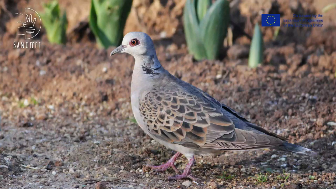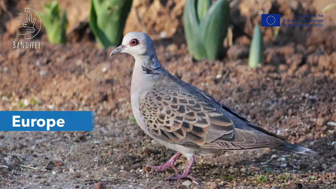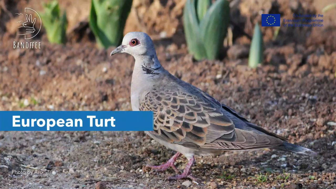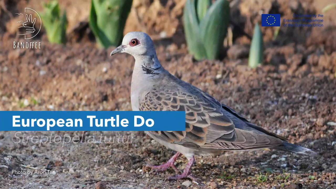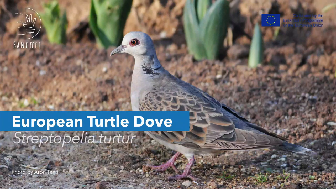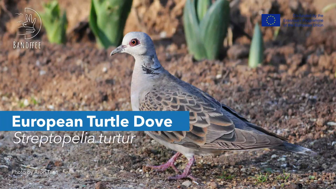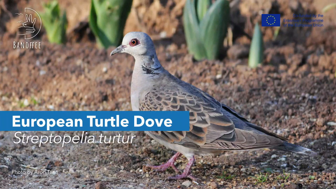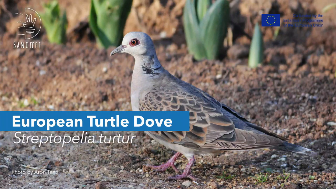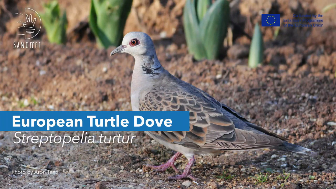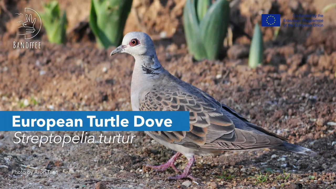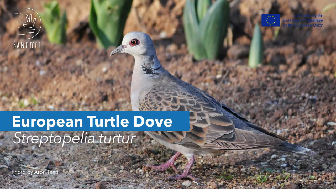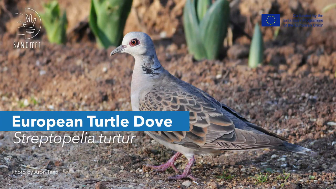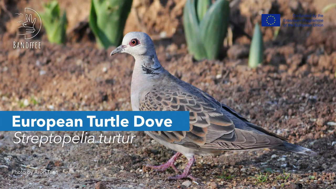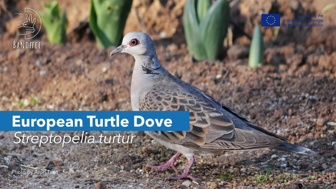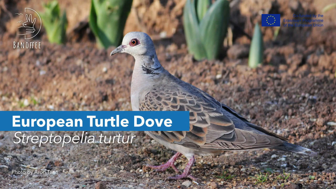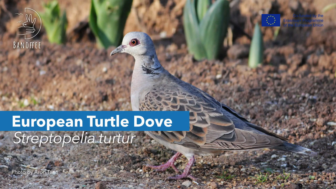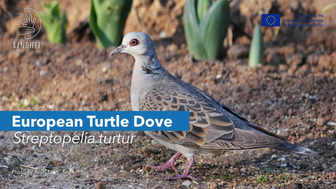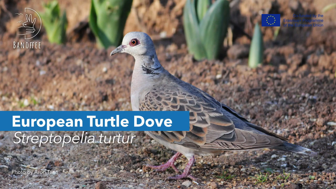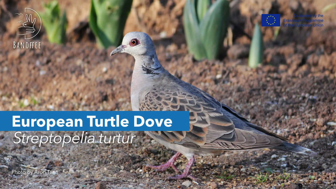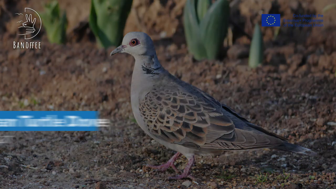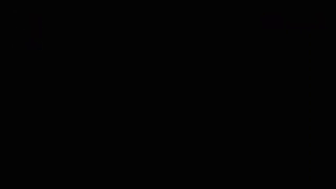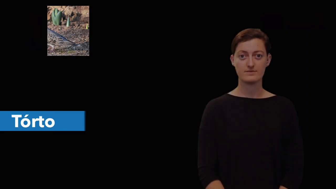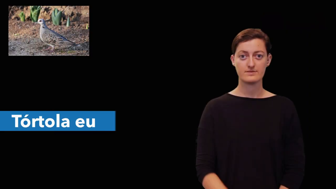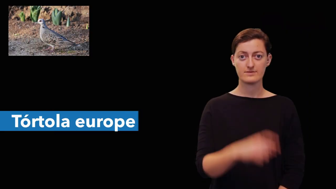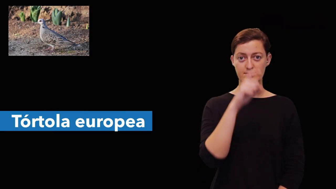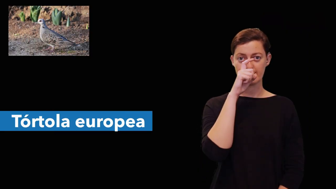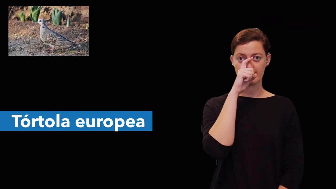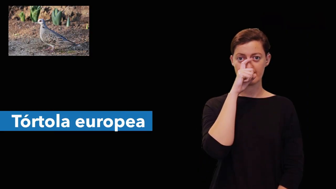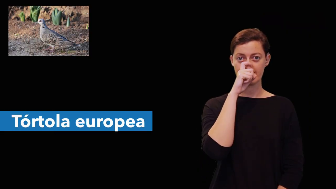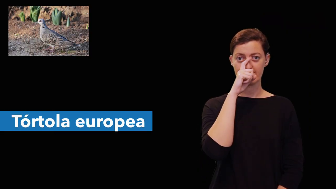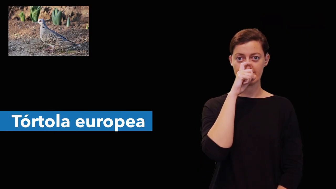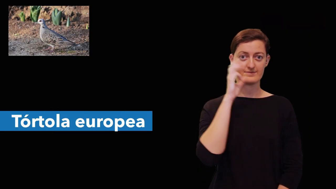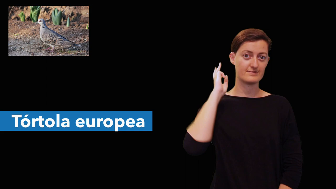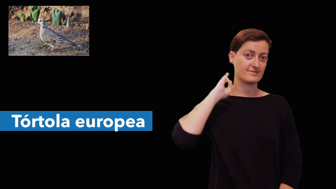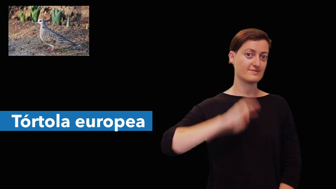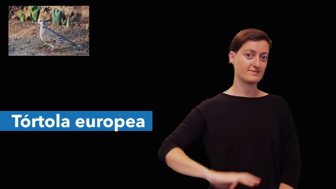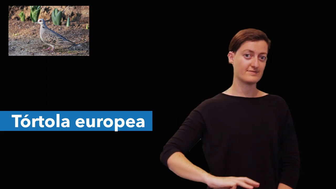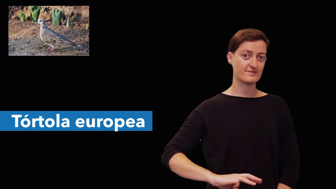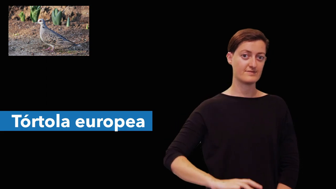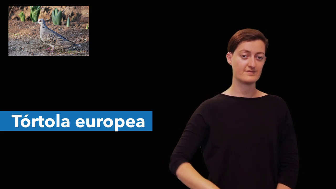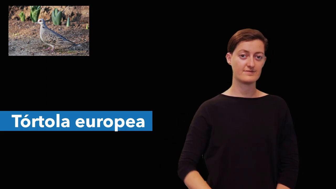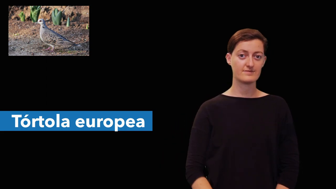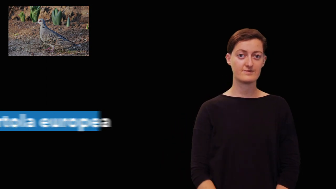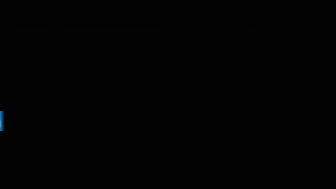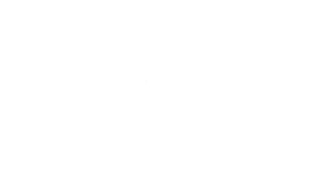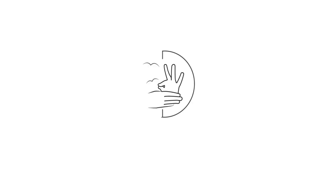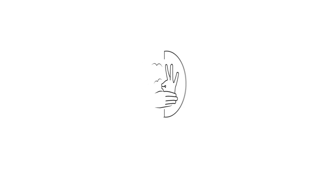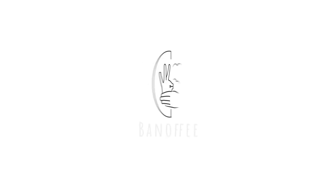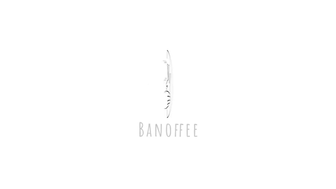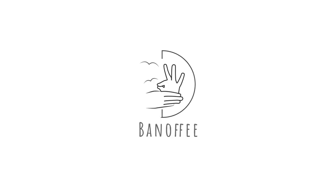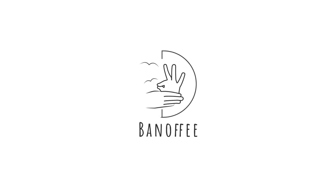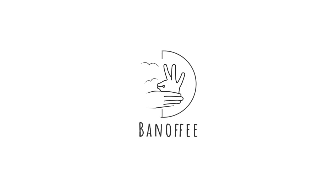Tórtola europea